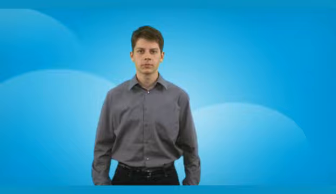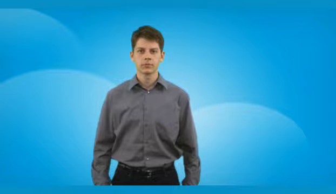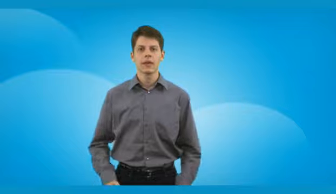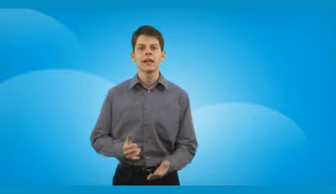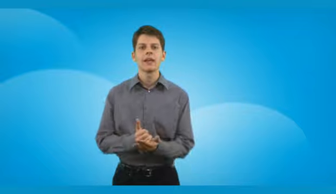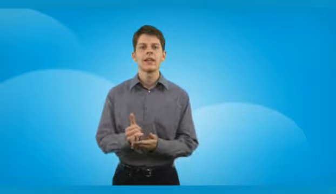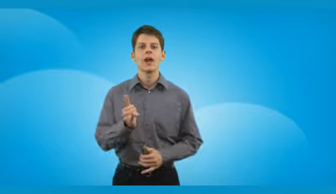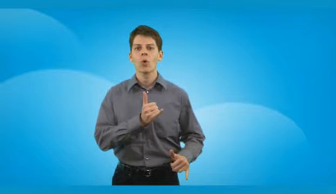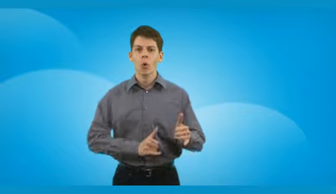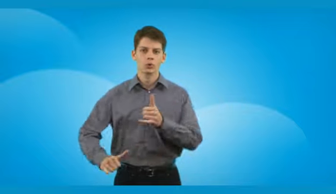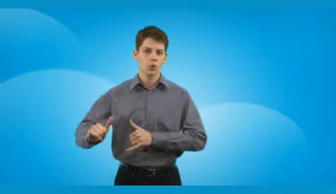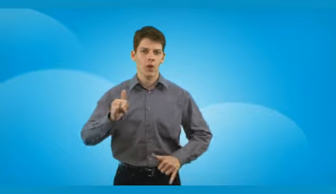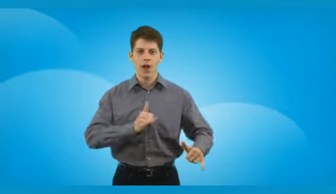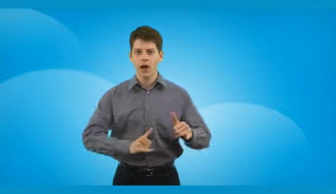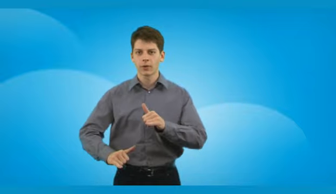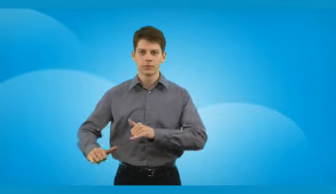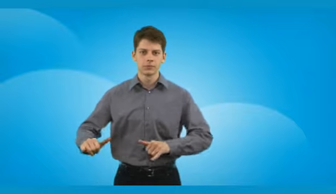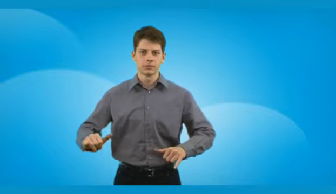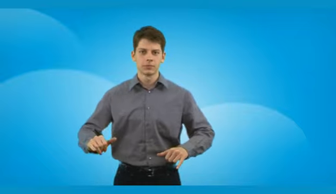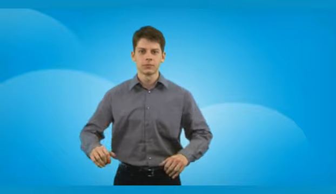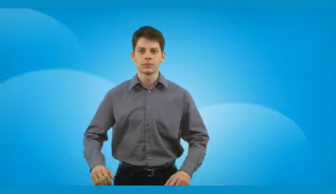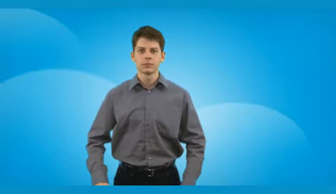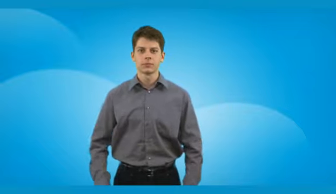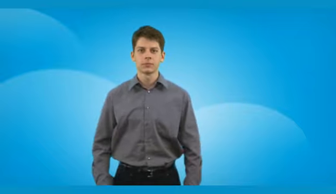Korcsolya (jég)